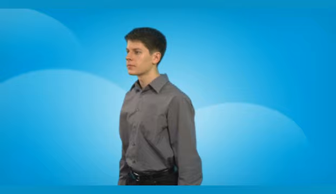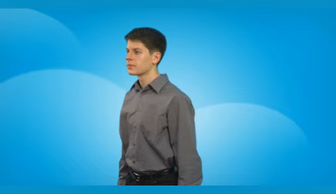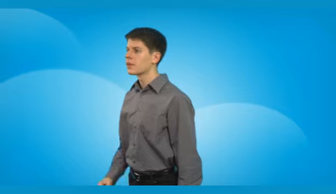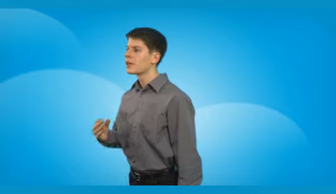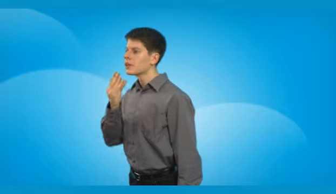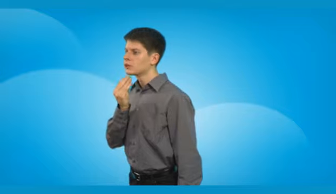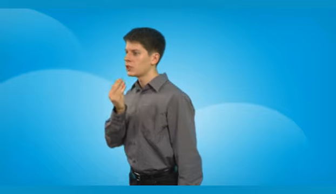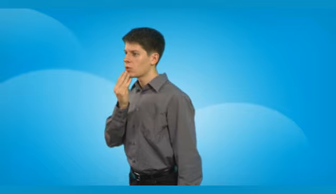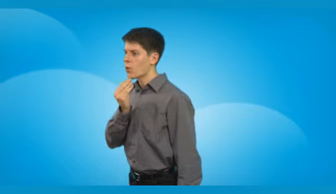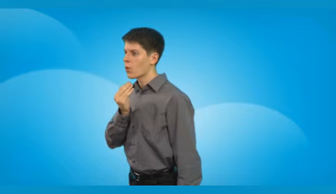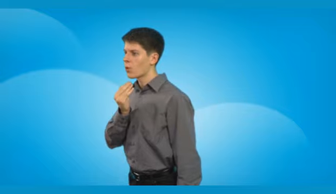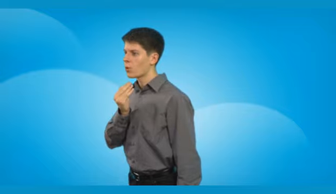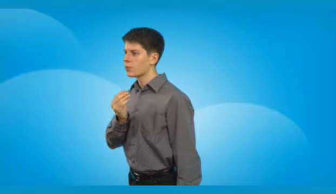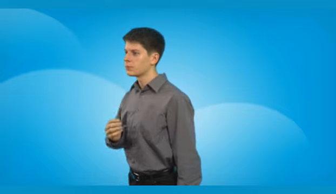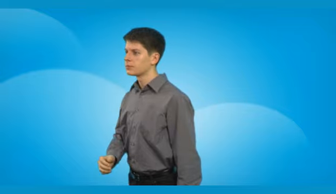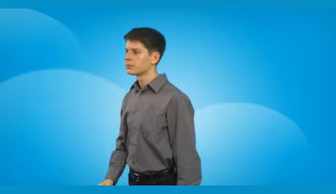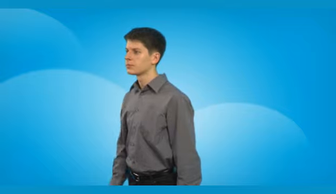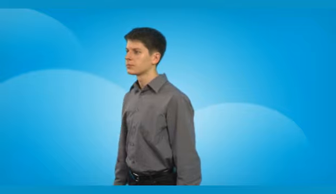Zsidó